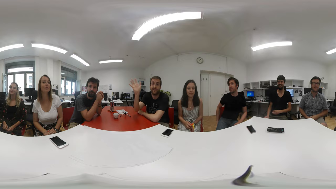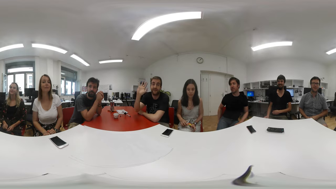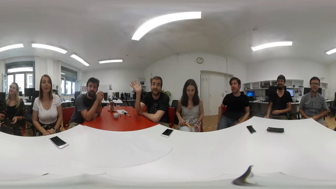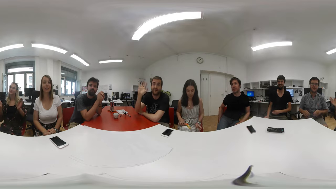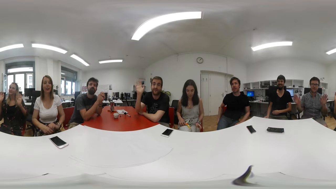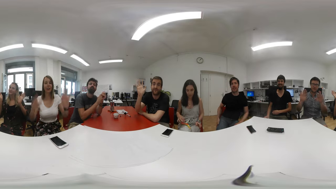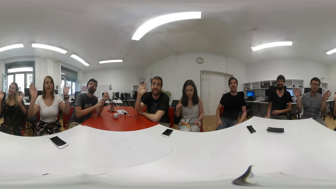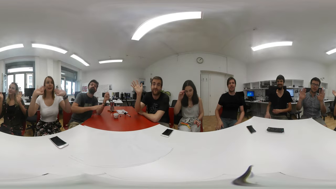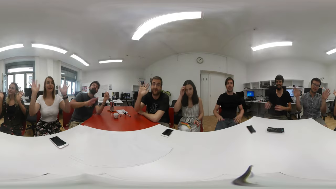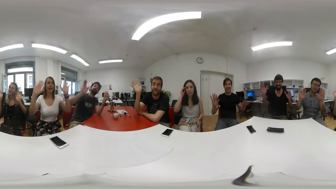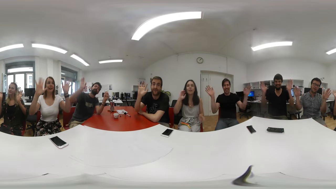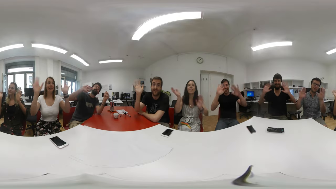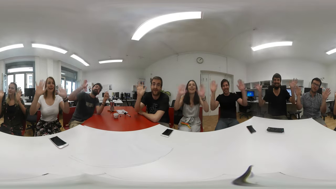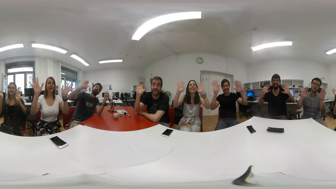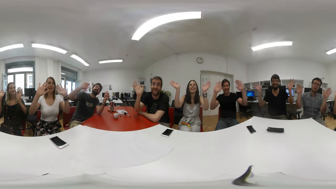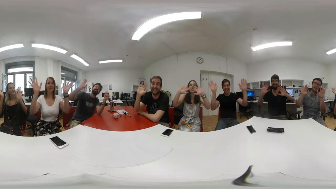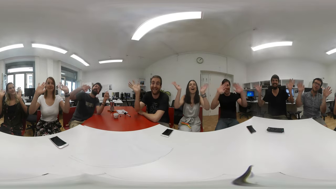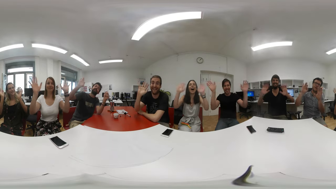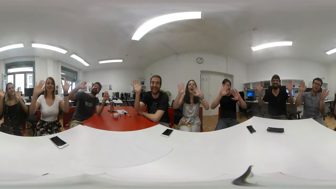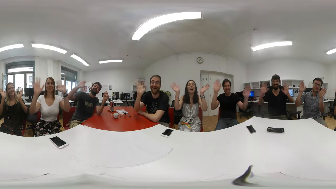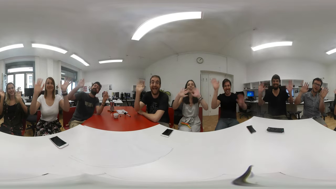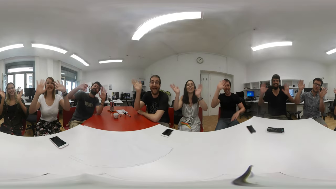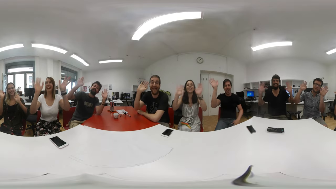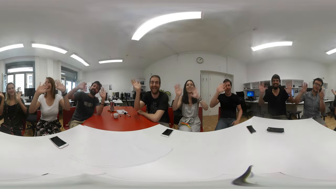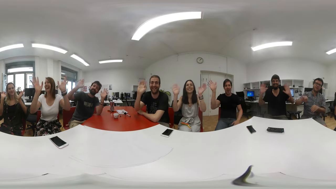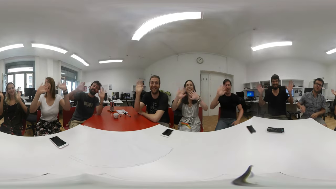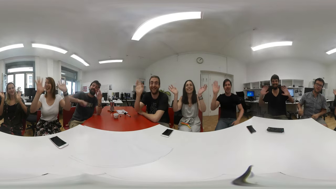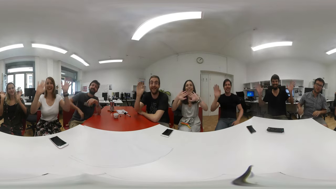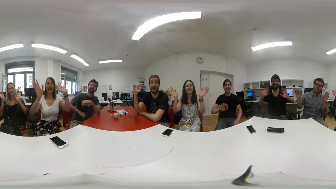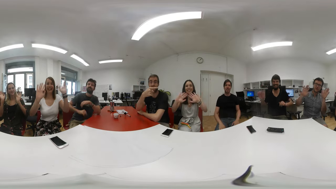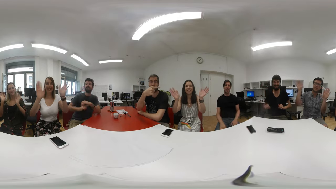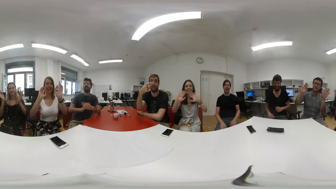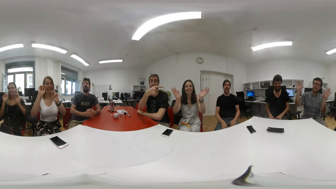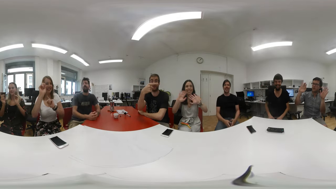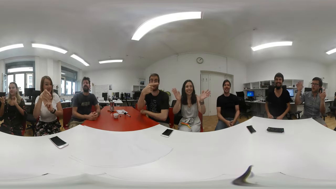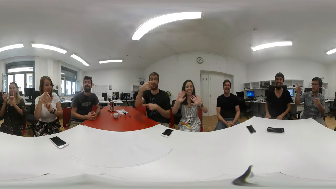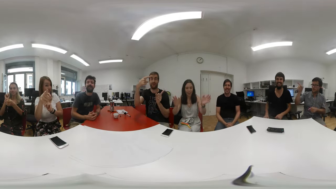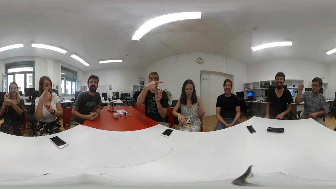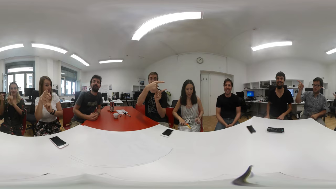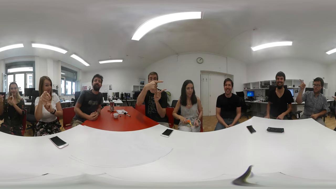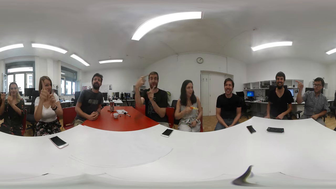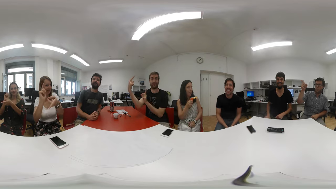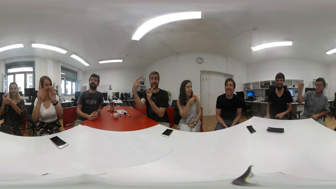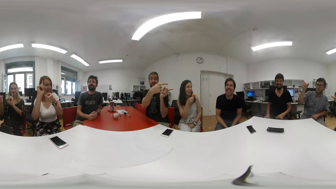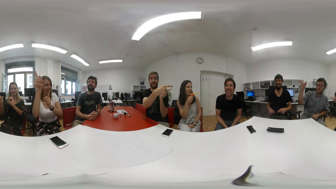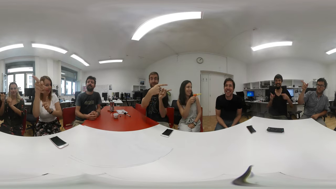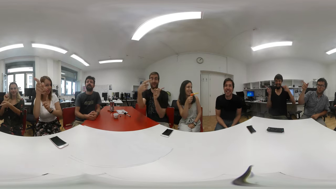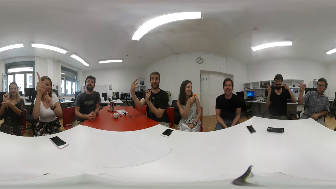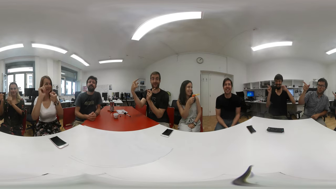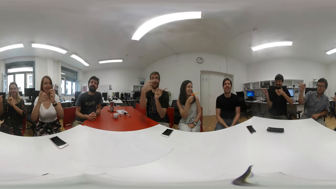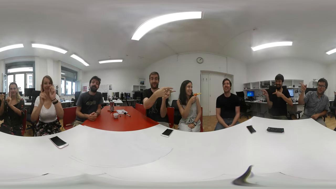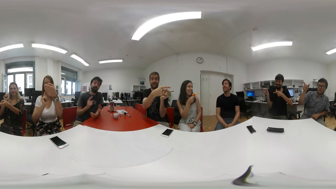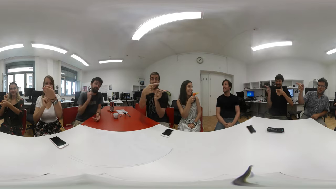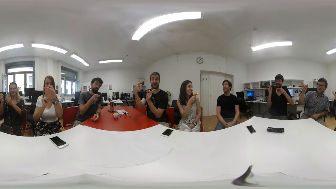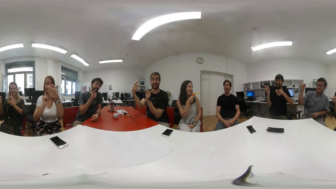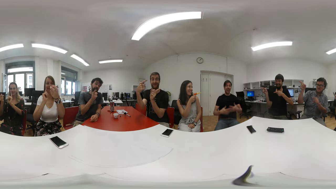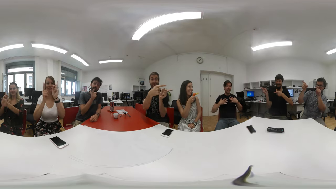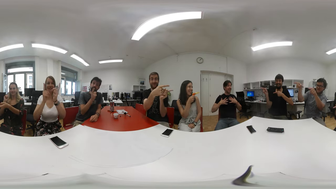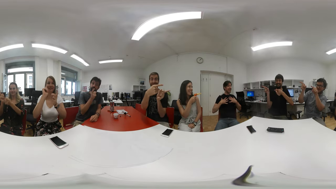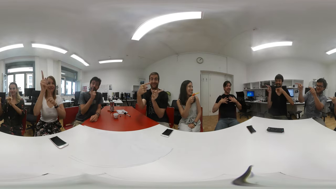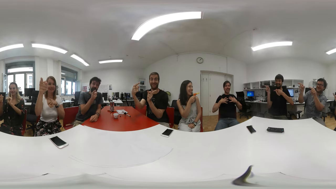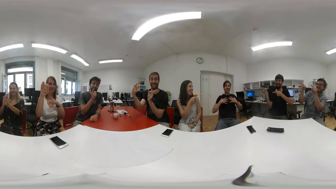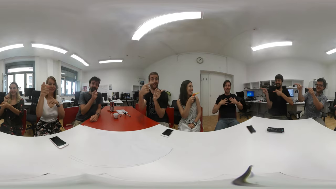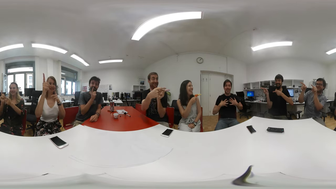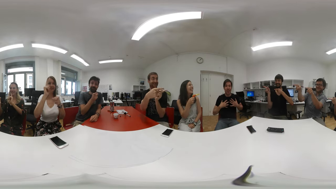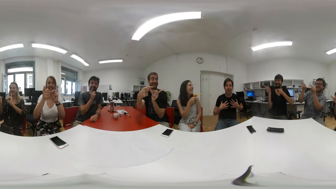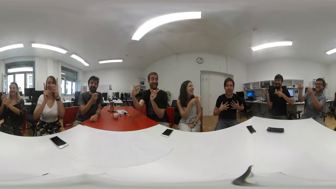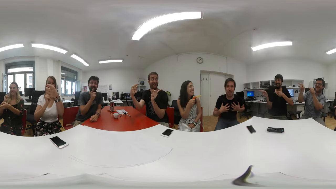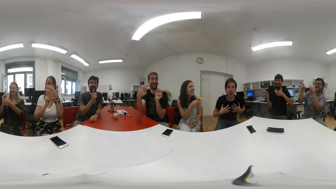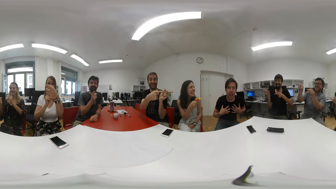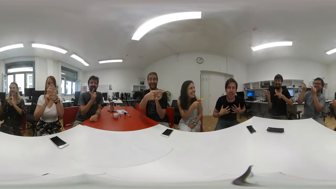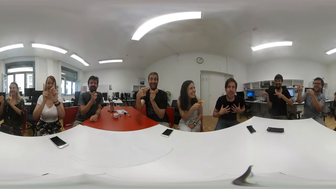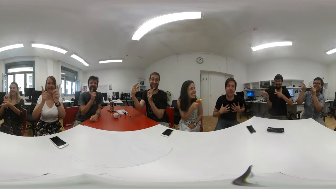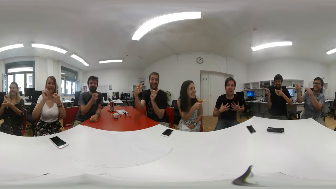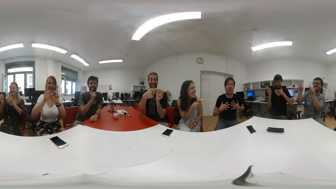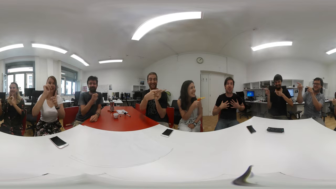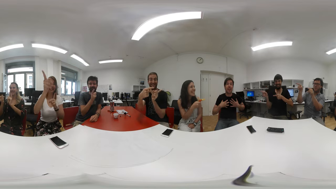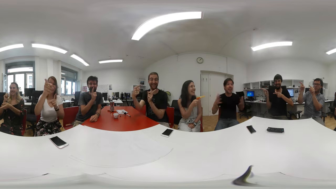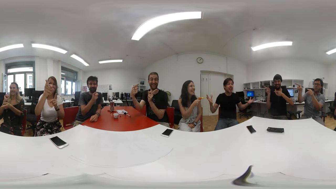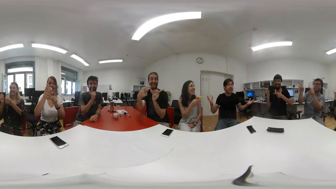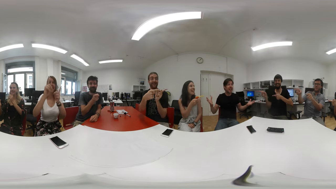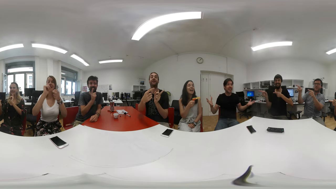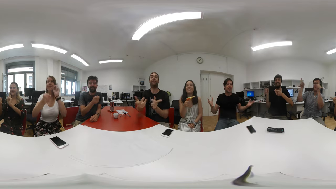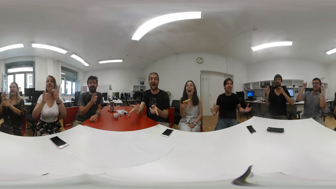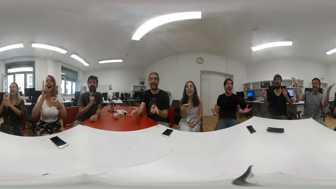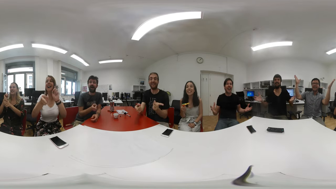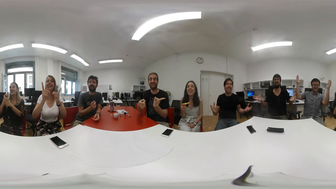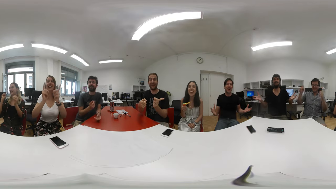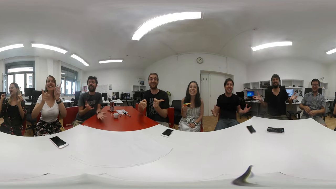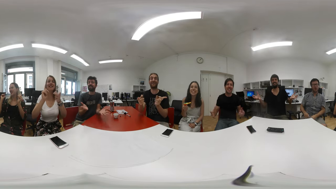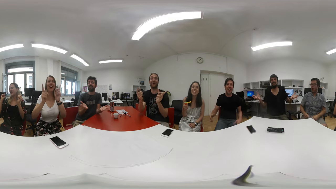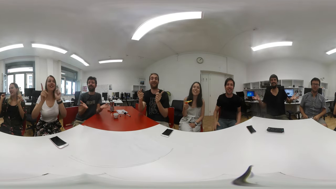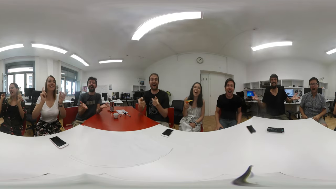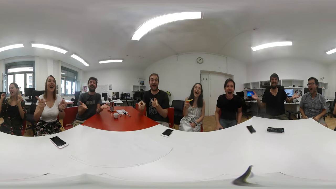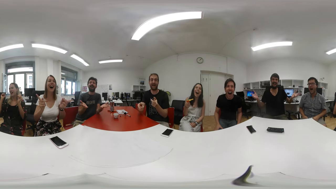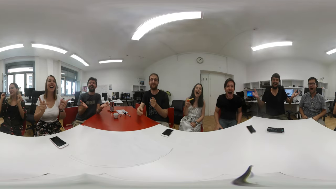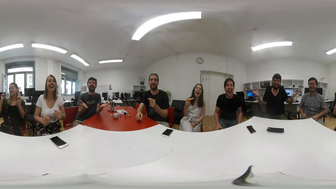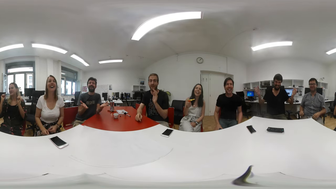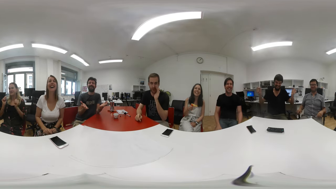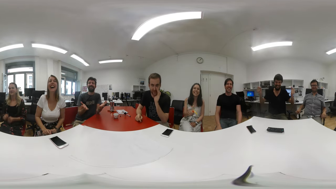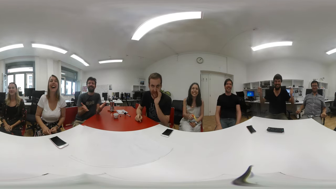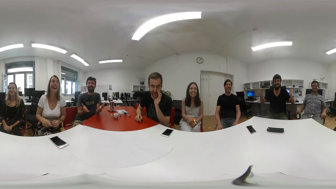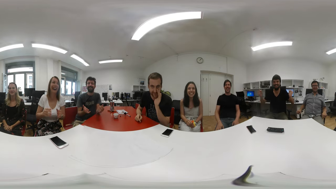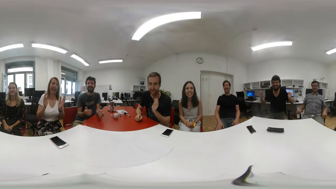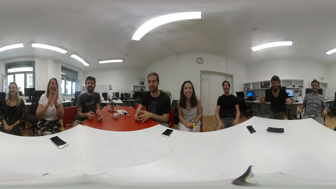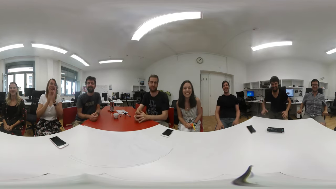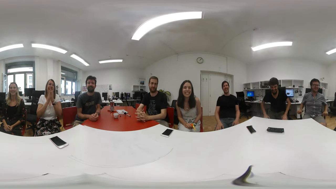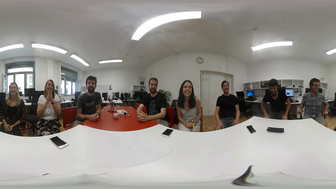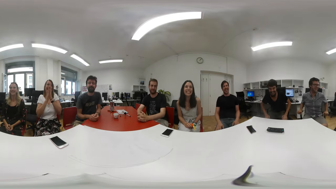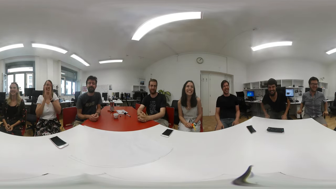Vse najboljše, Beograd 202!